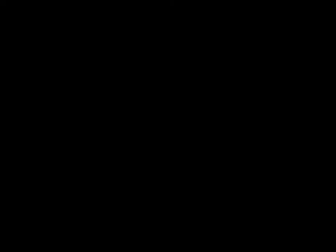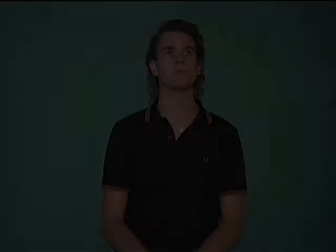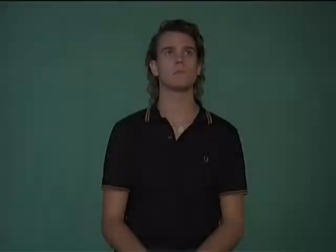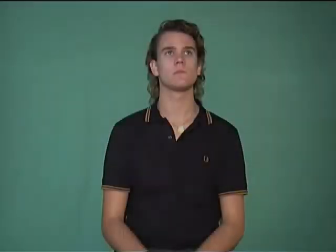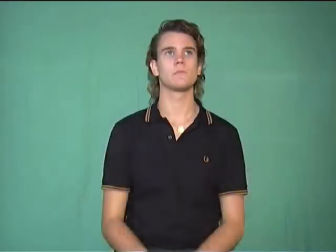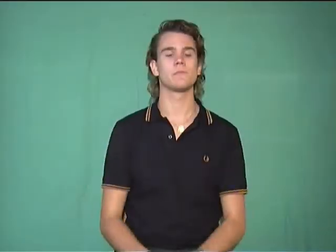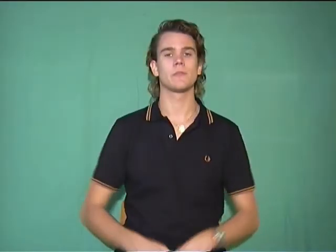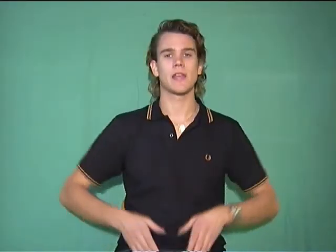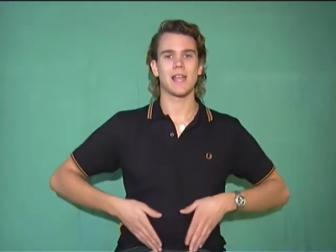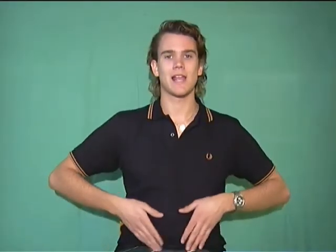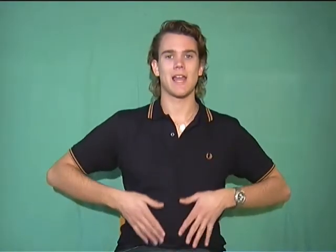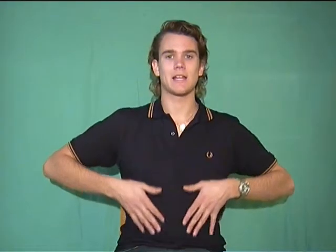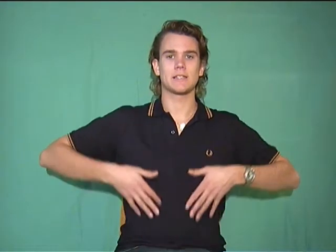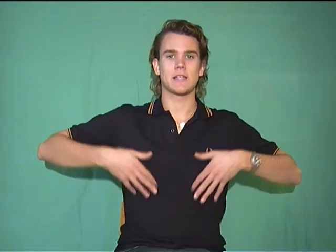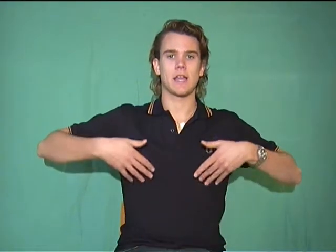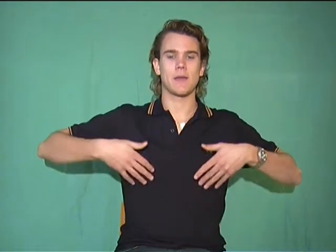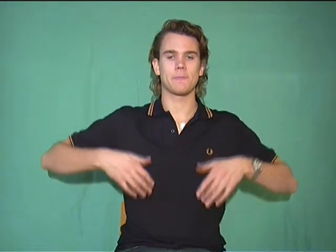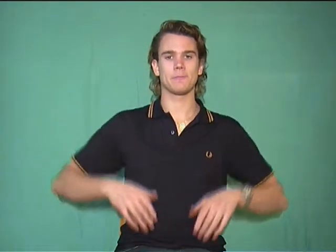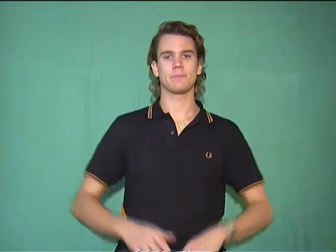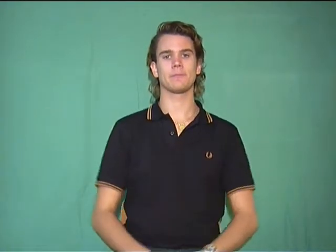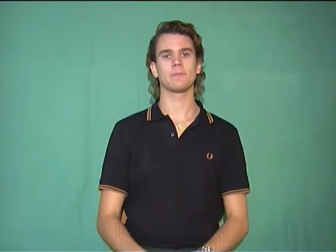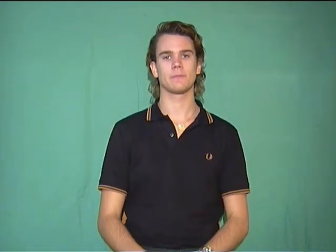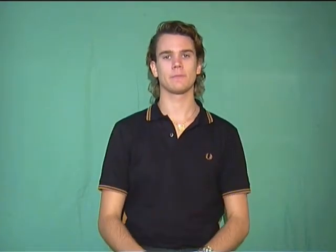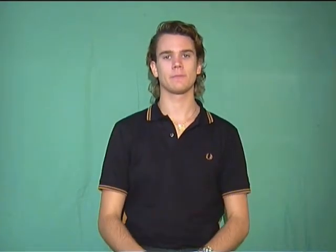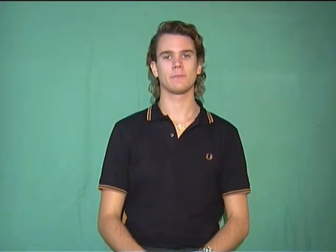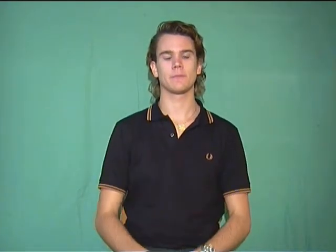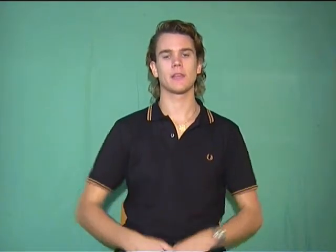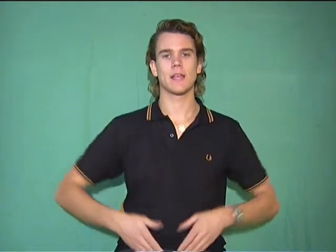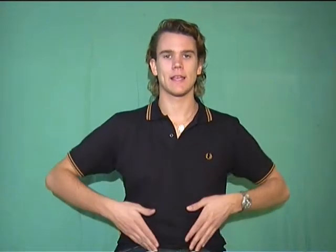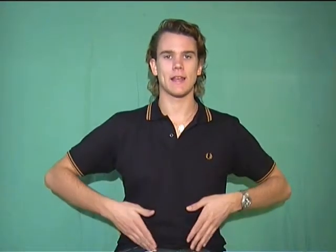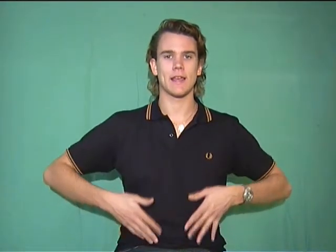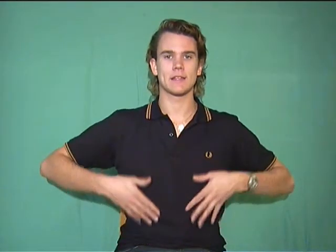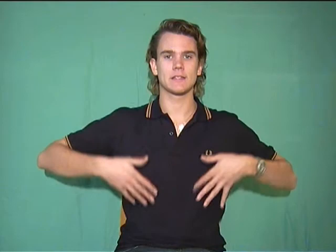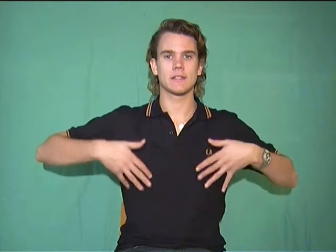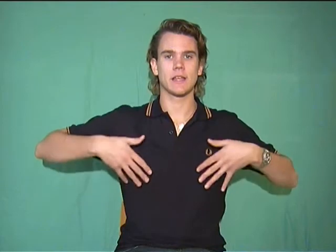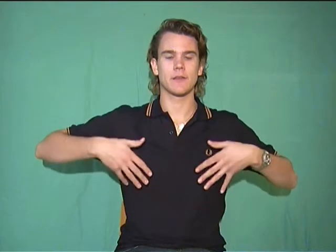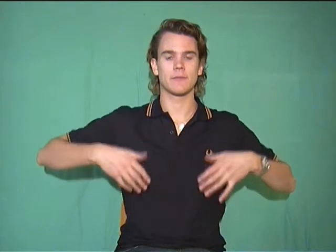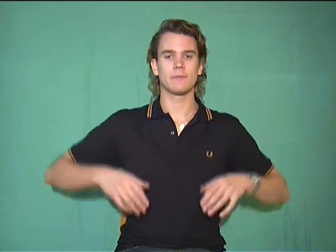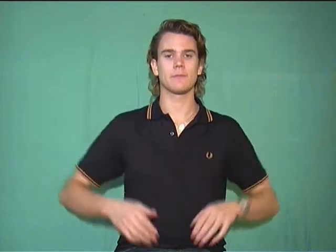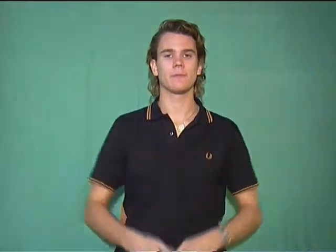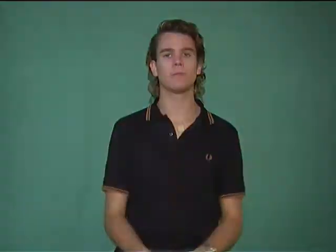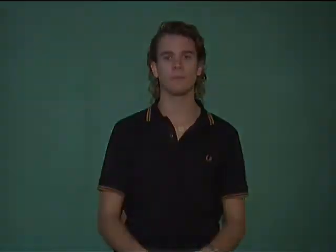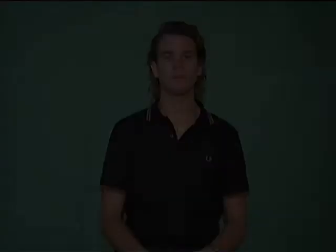Glädje